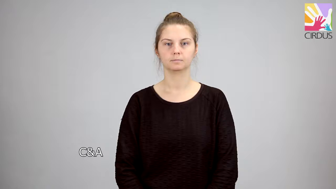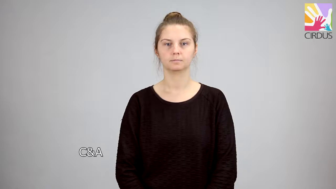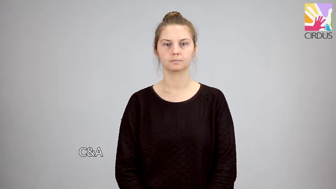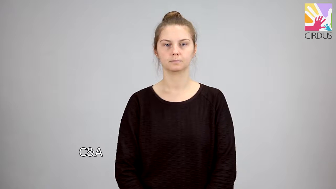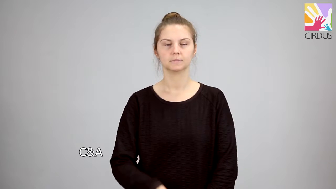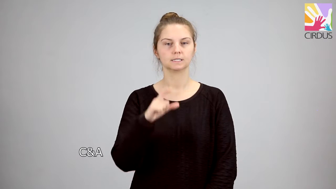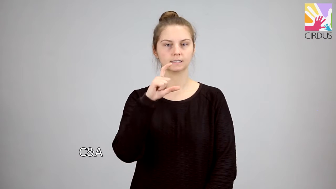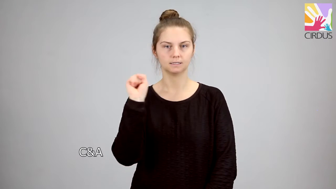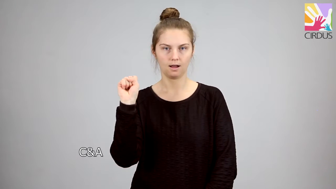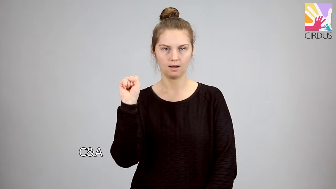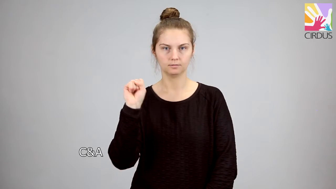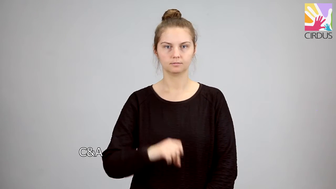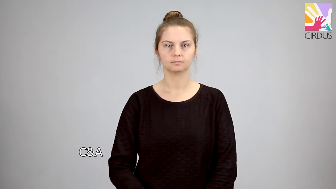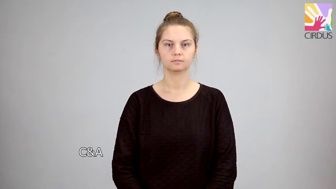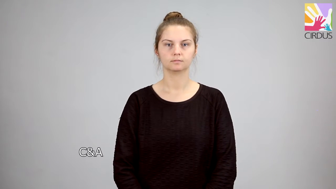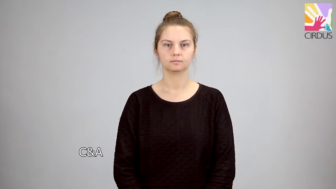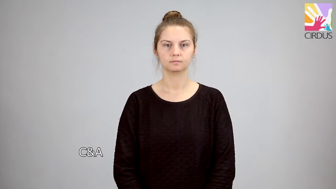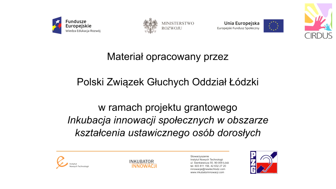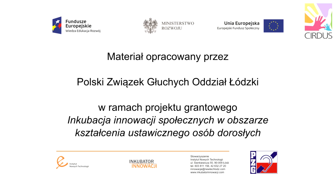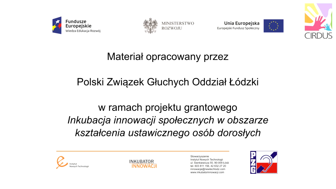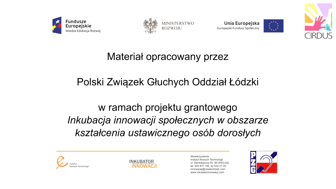C&A